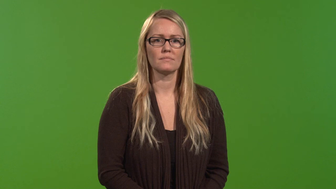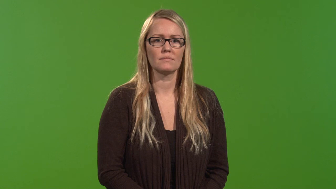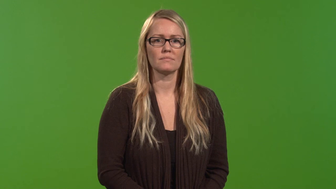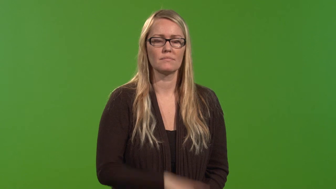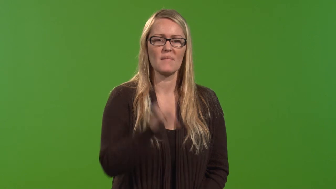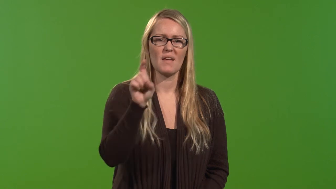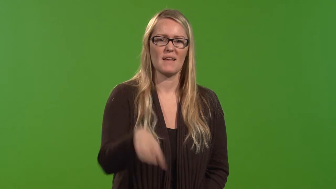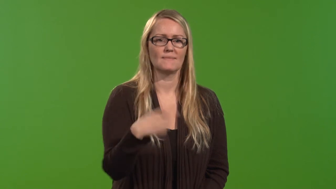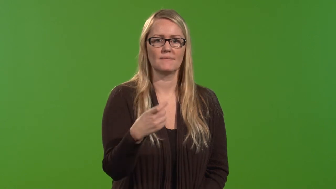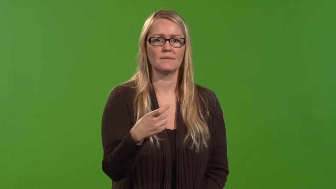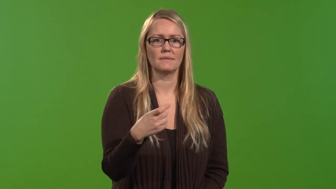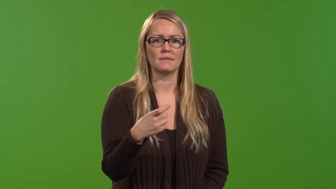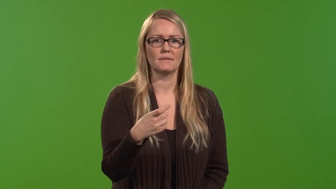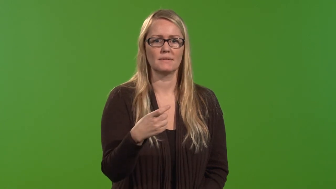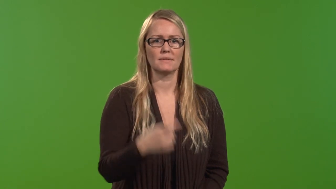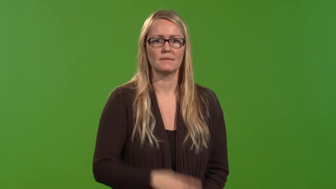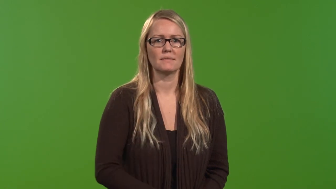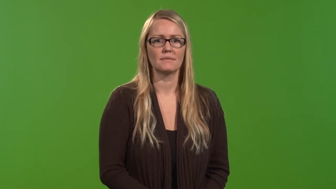Refsa